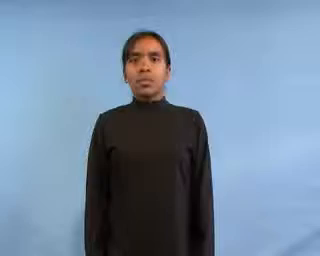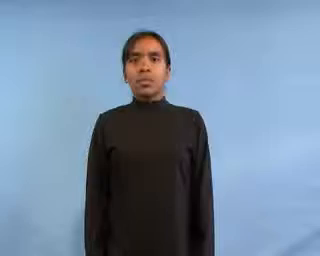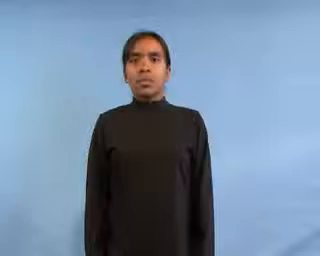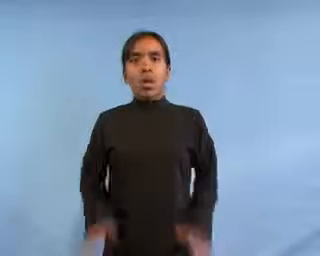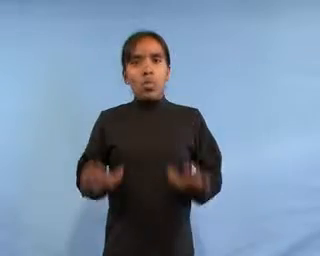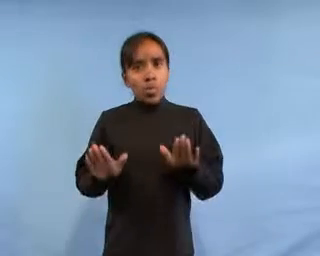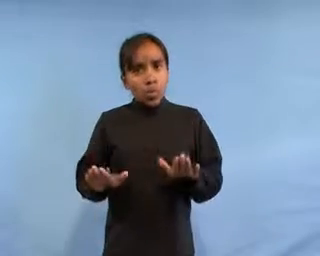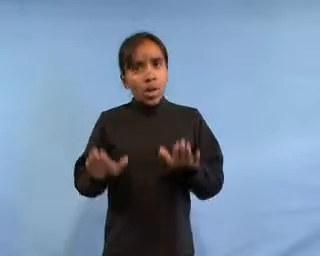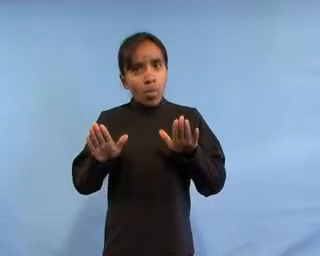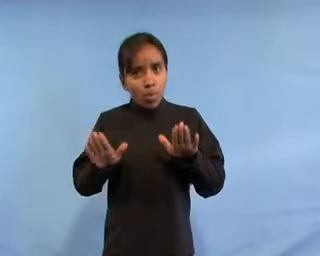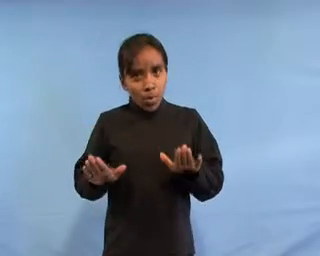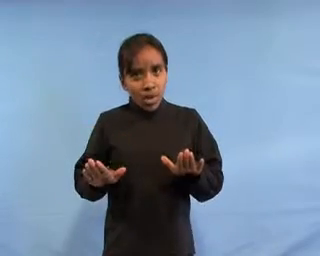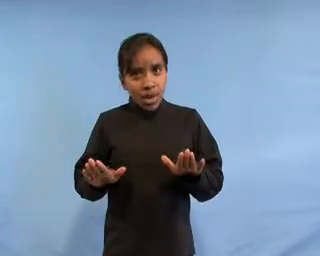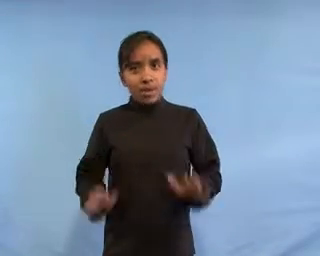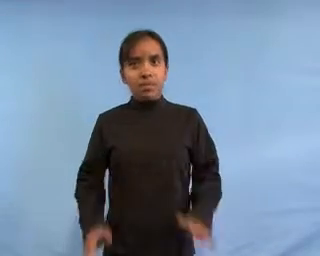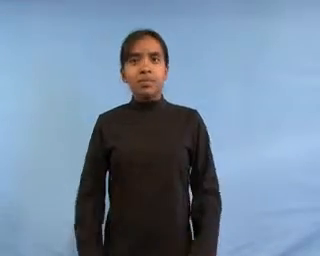moramora